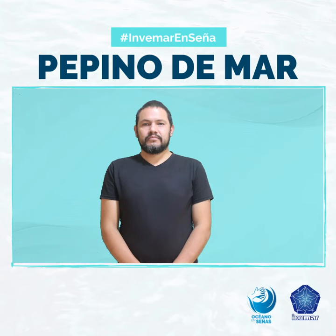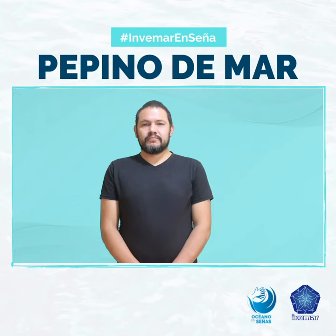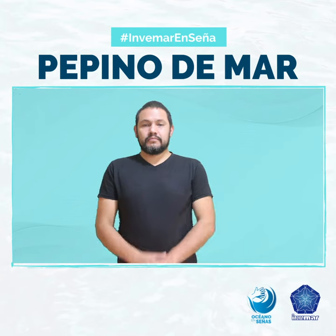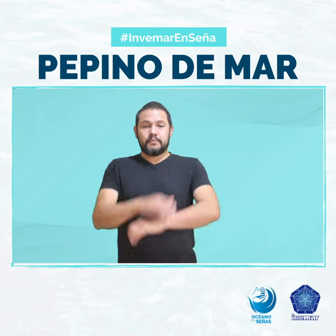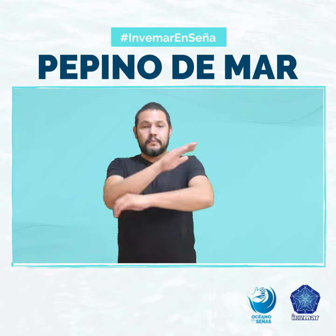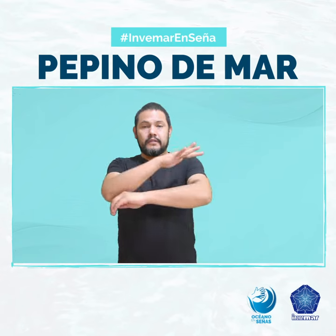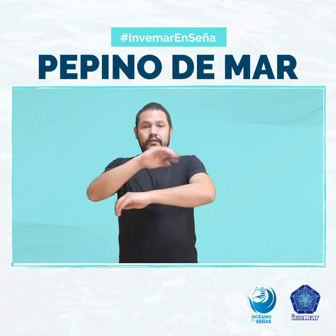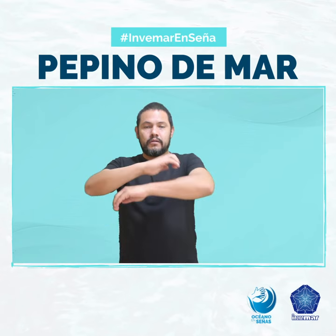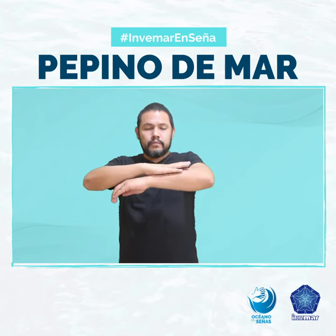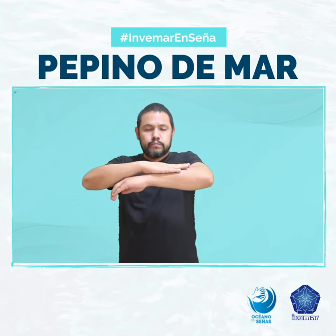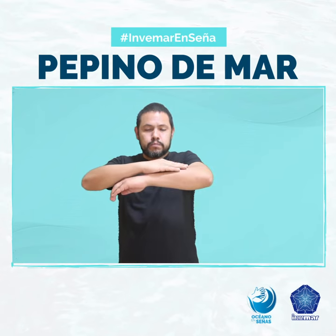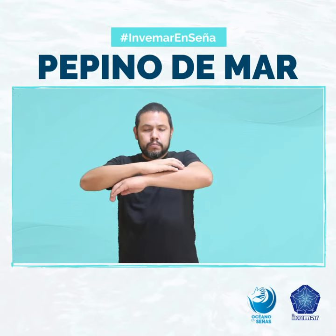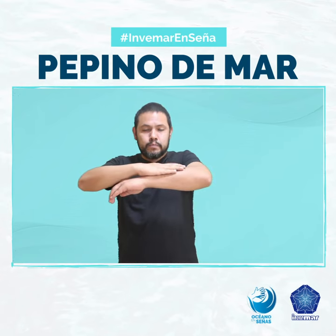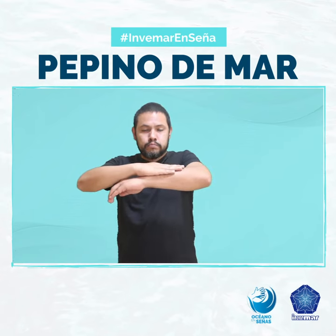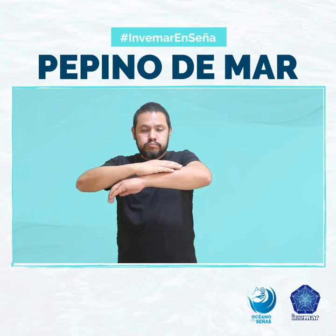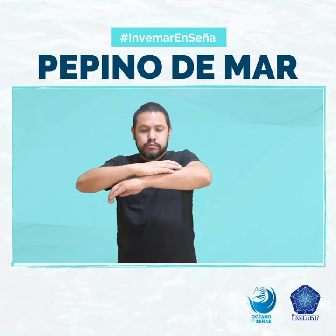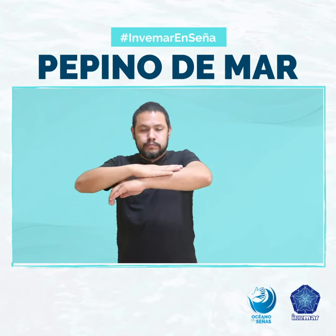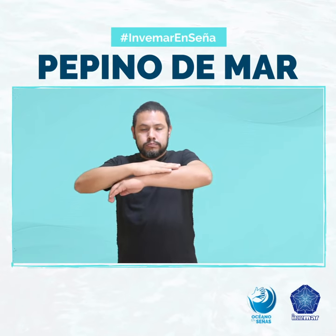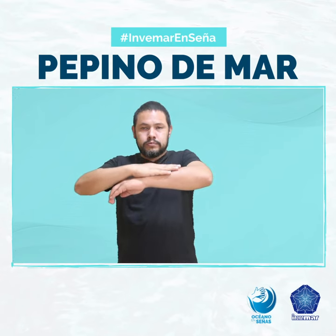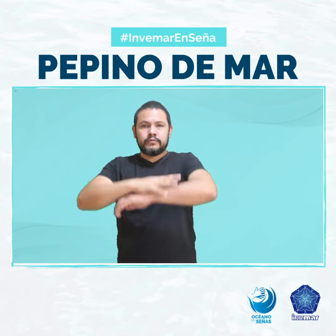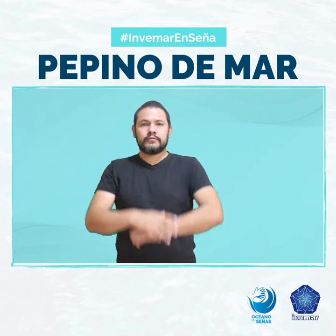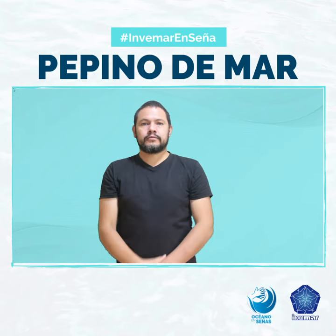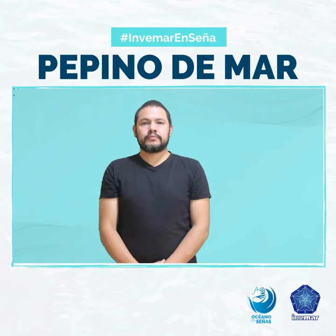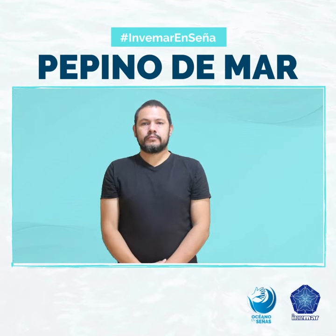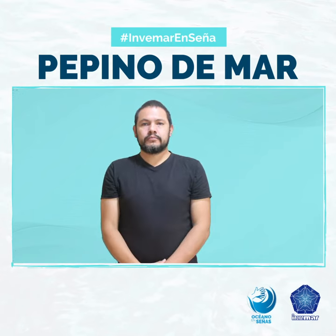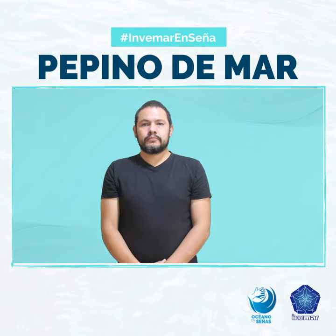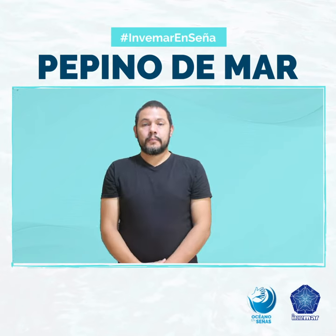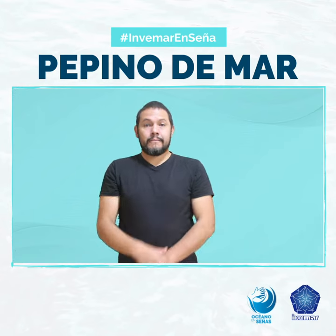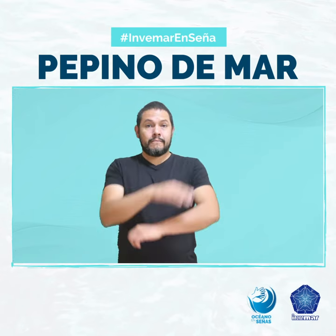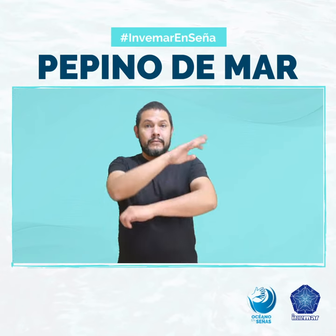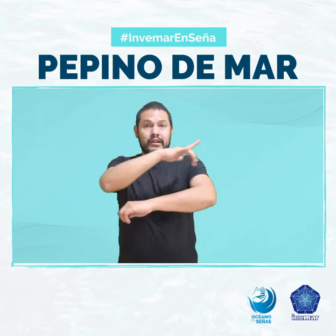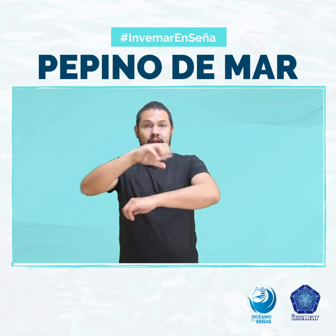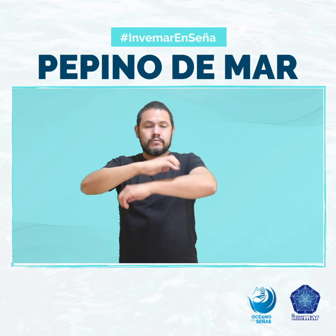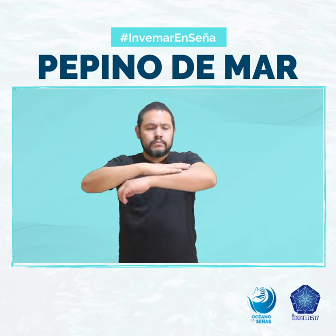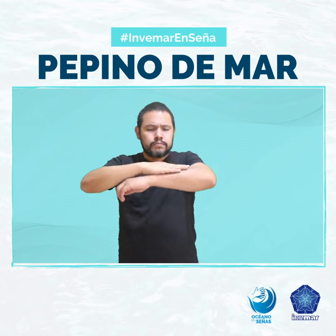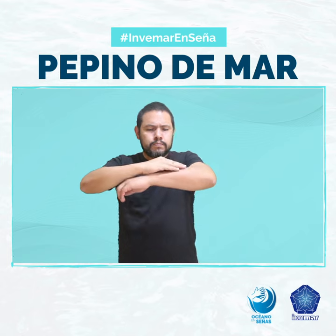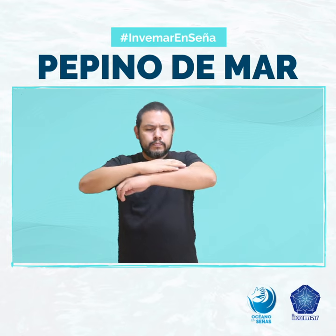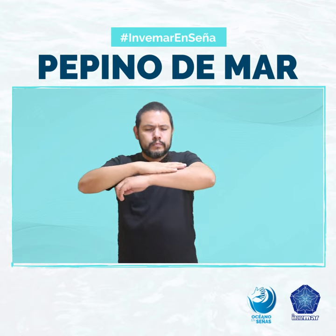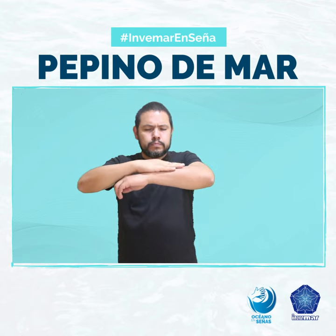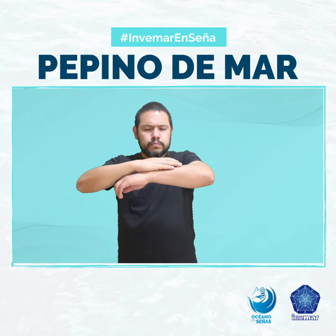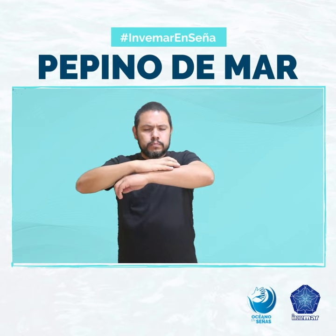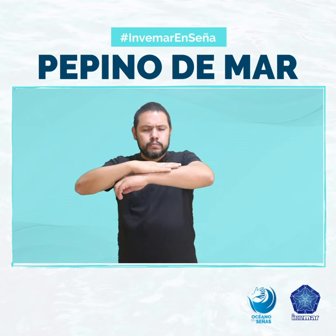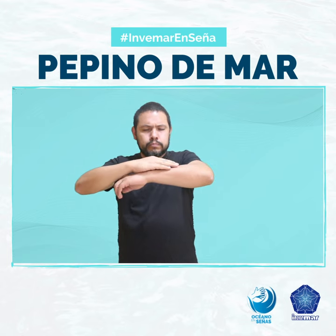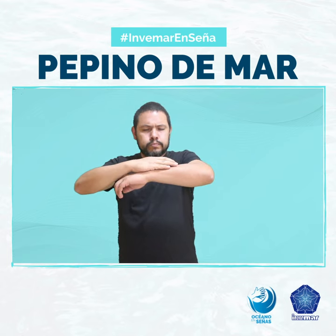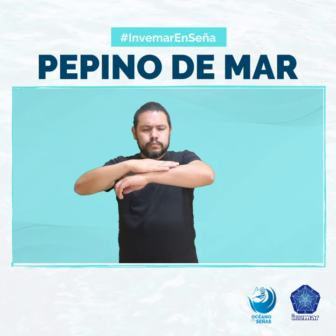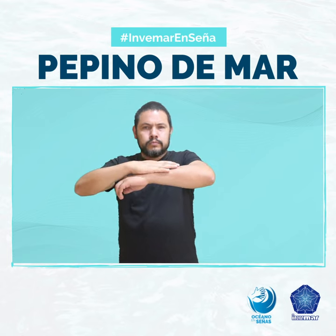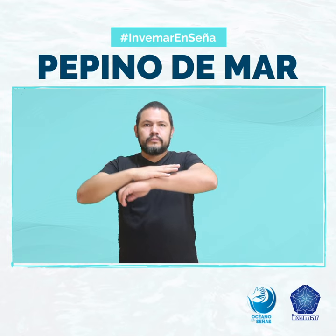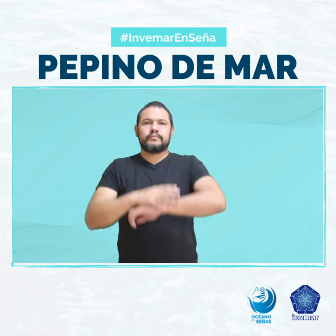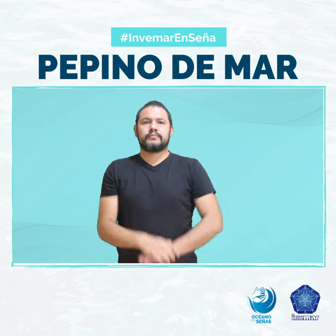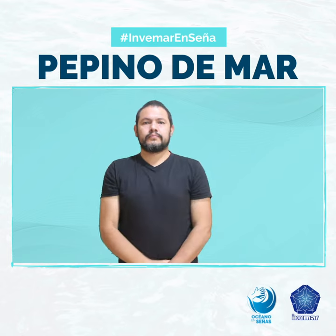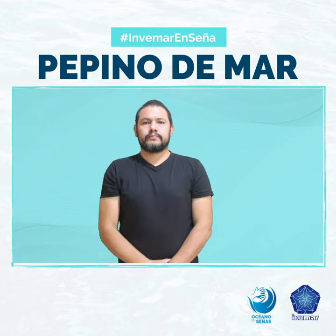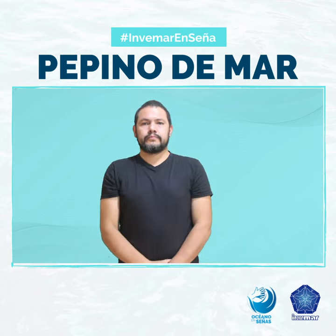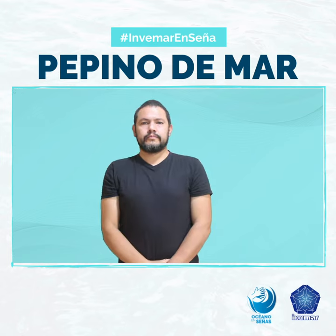PEPINO DE MAR